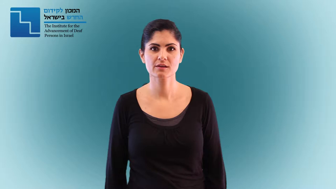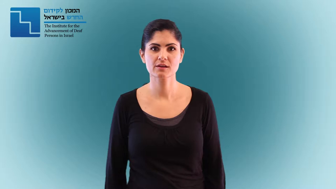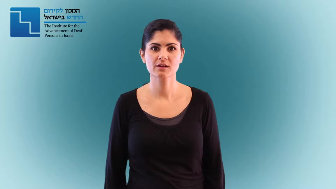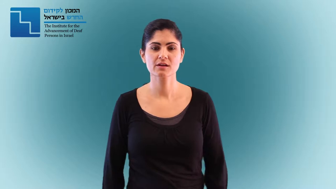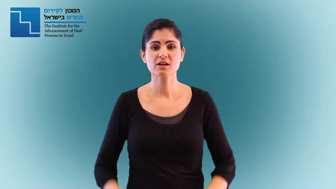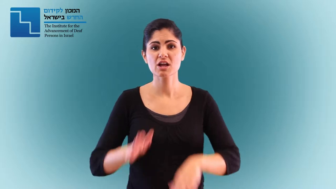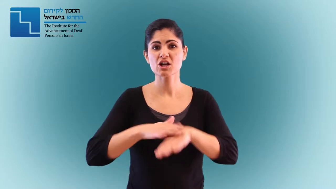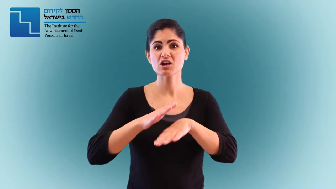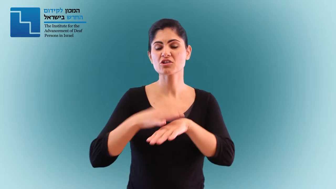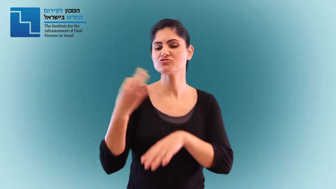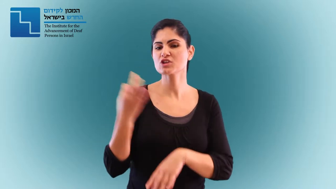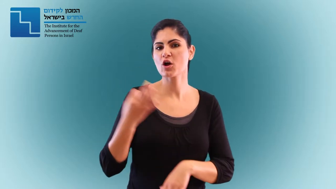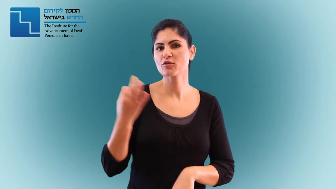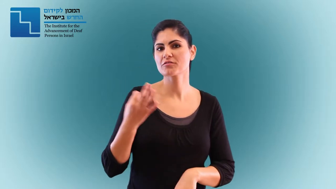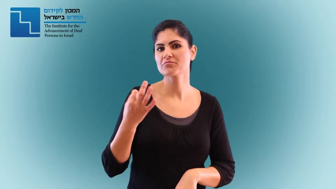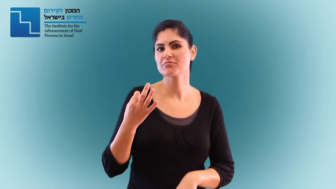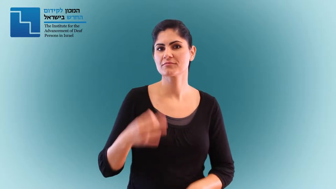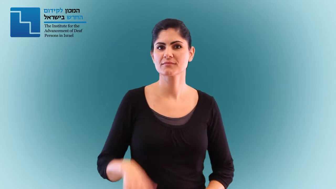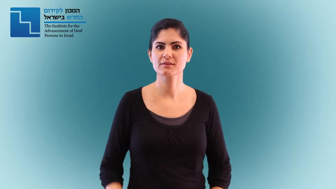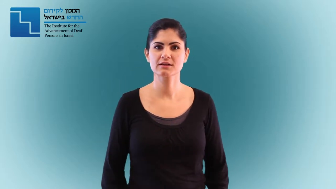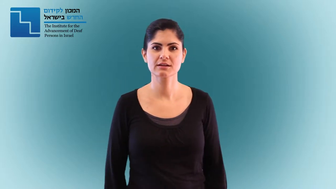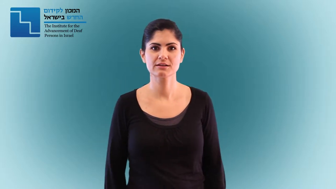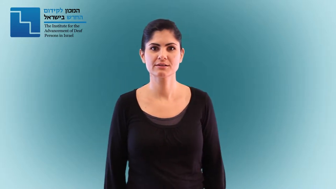כישרון